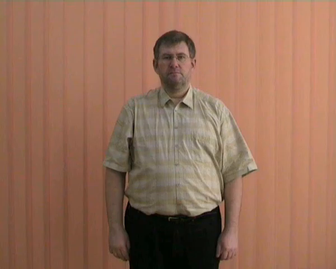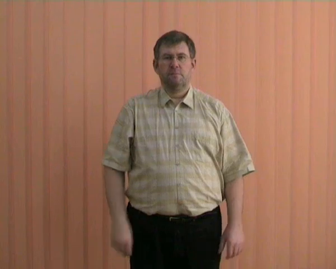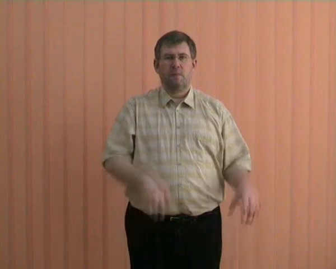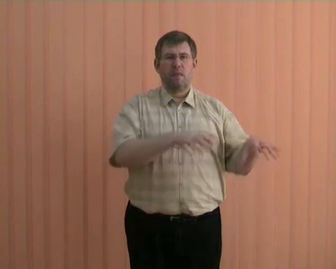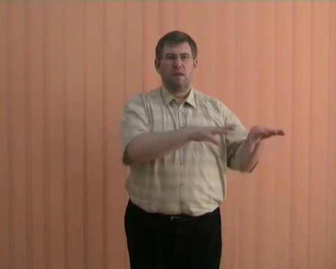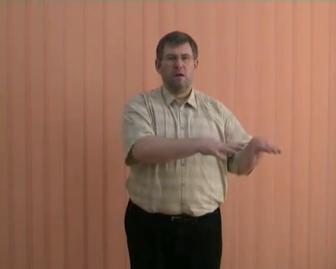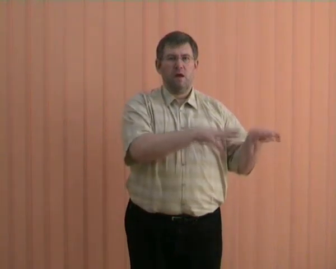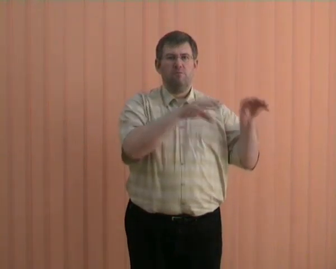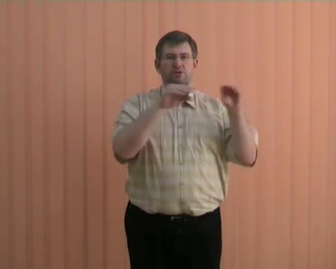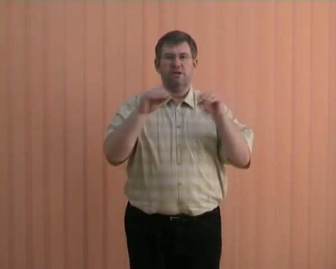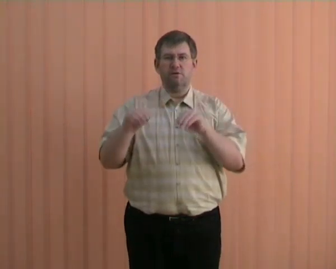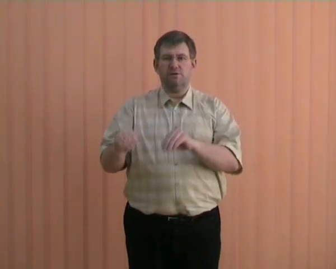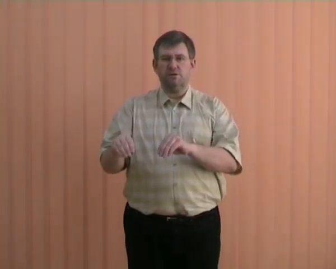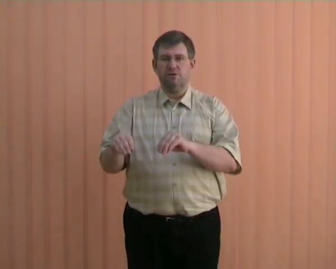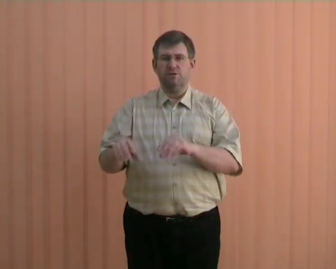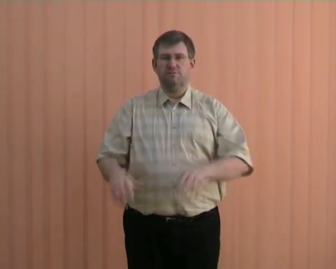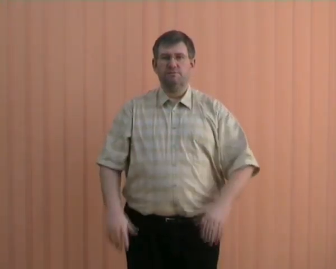przenosić